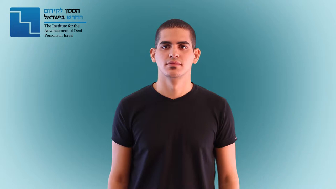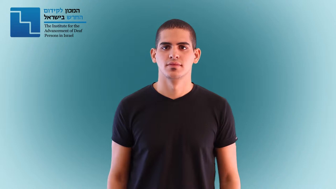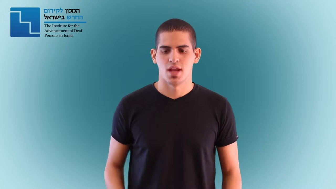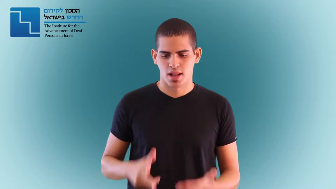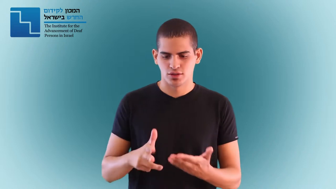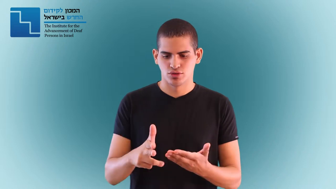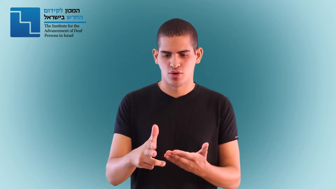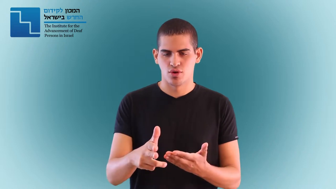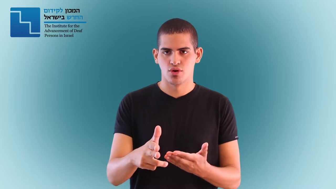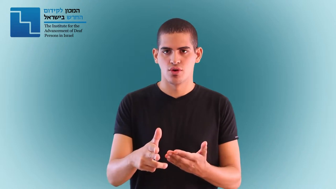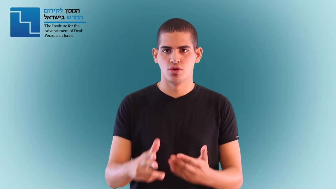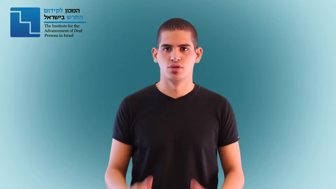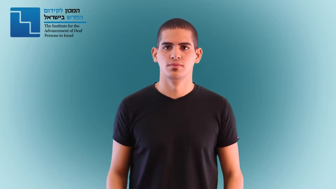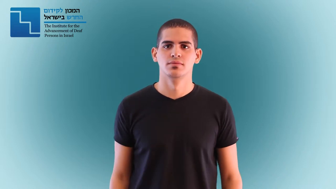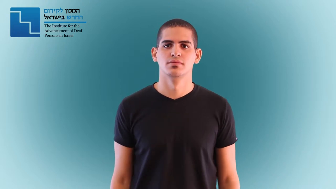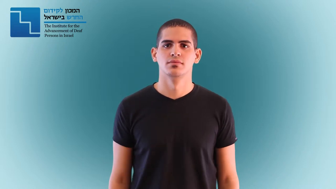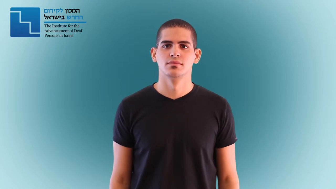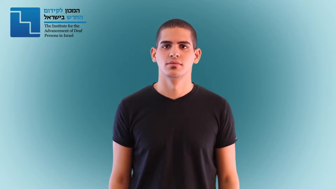לגזור